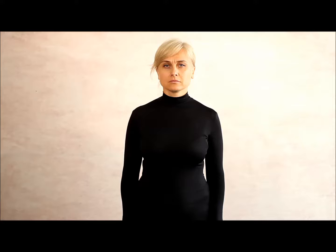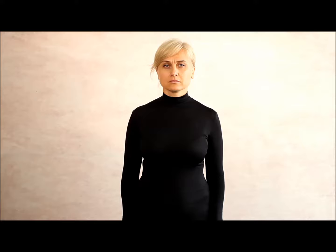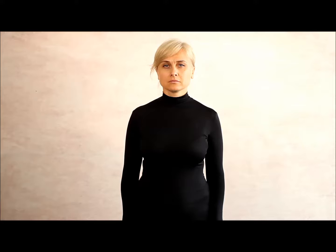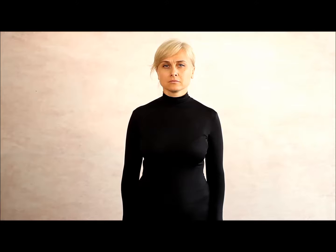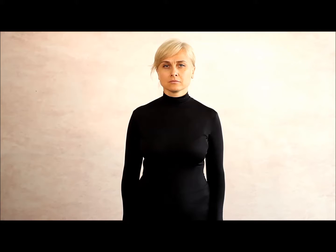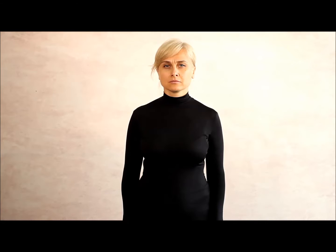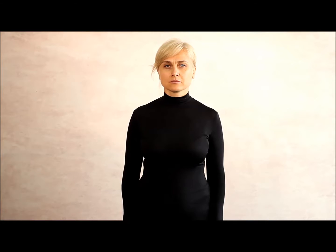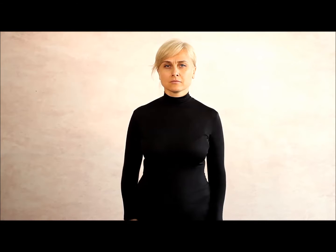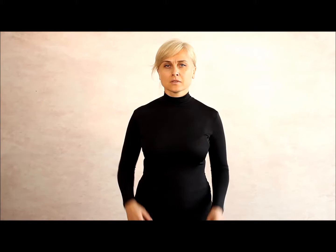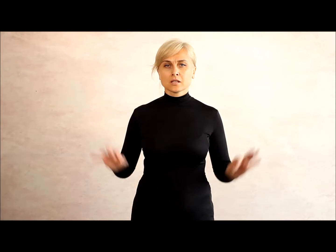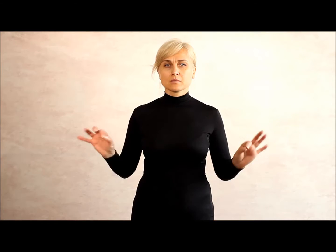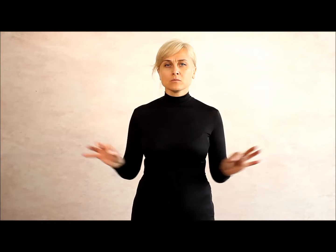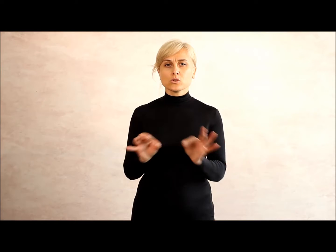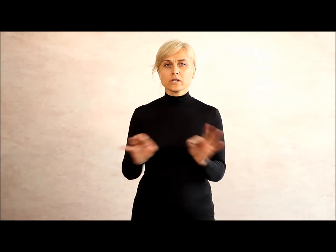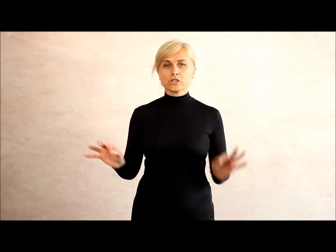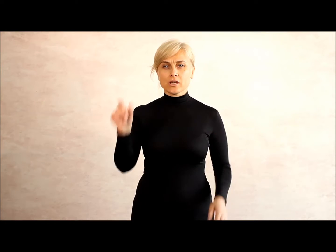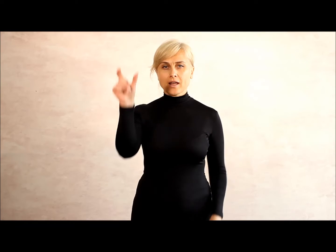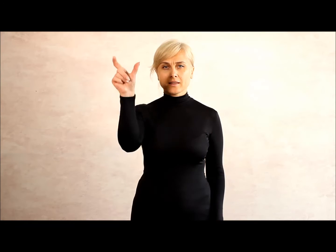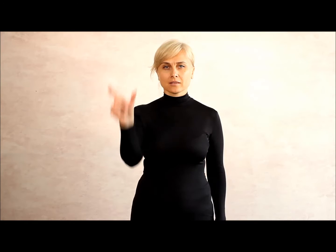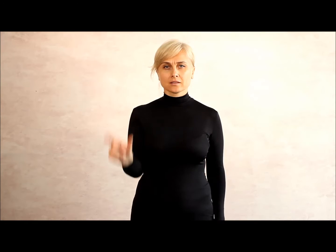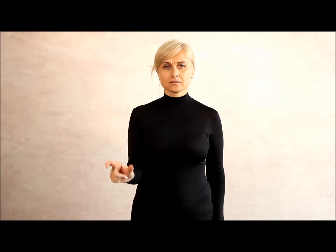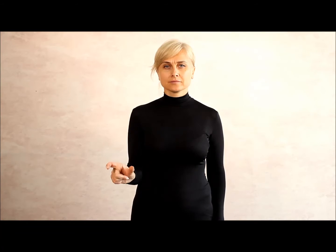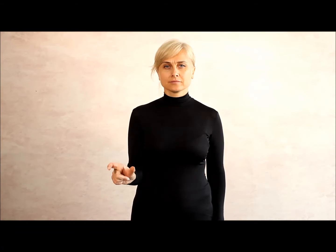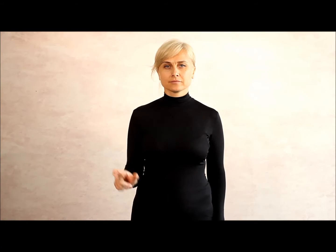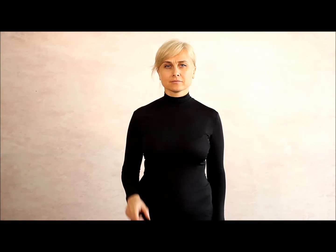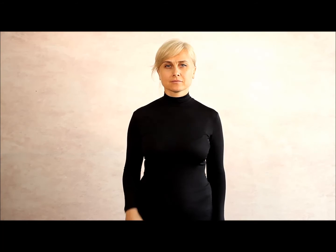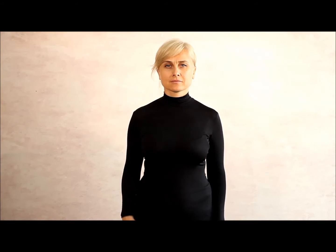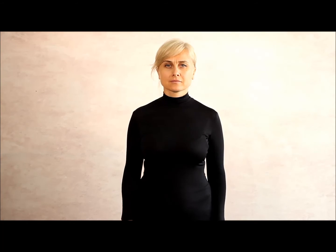Muzician